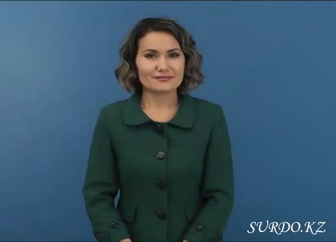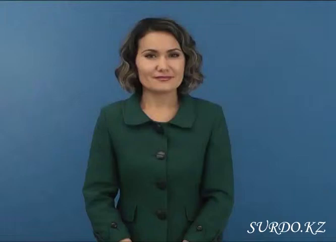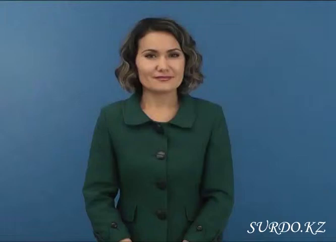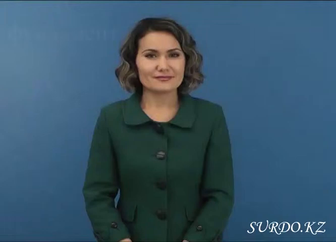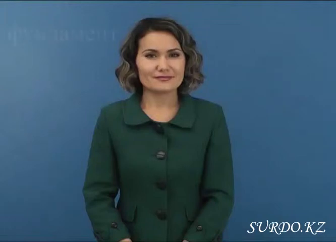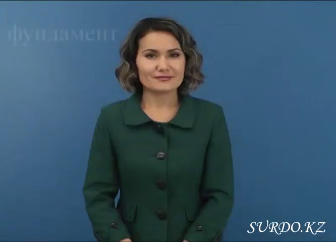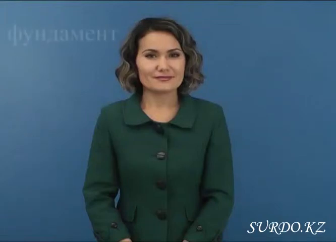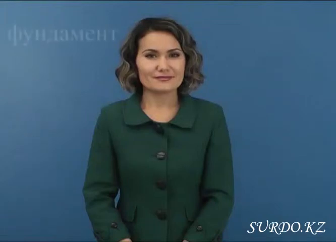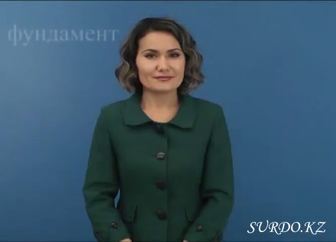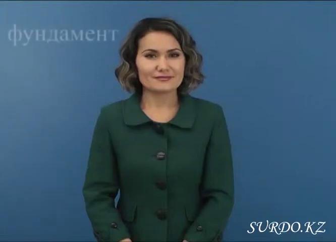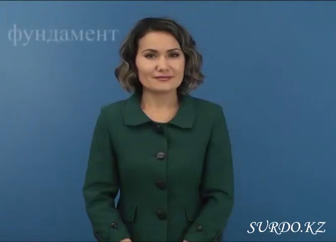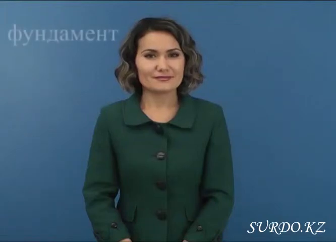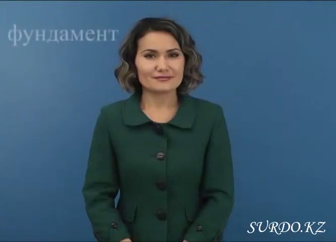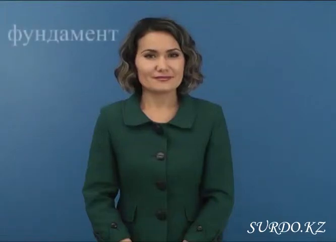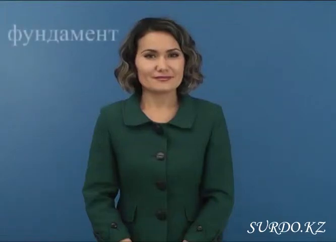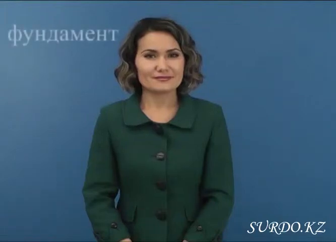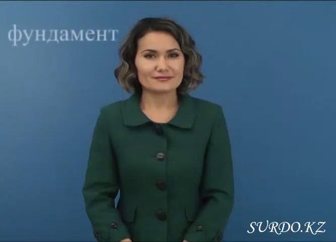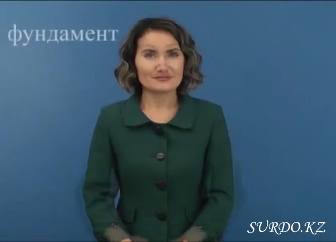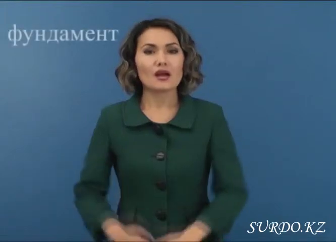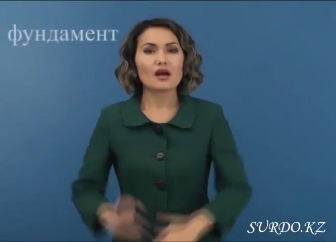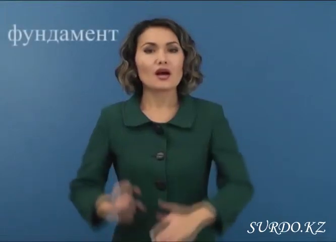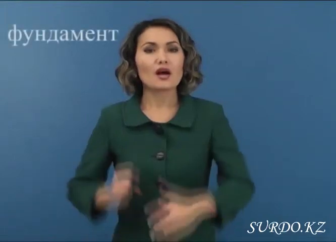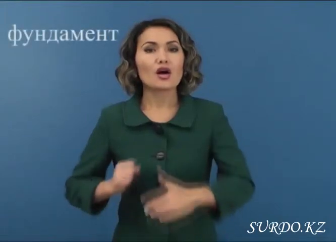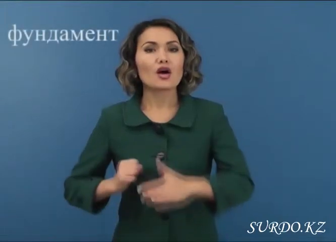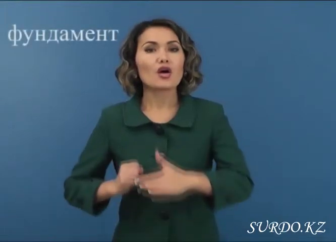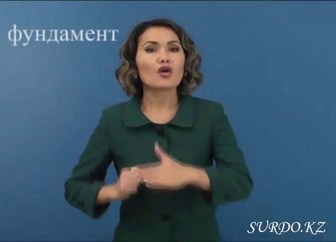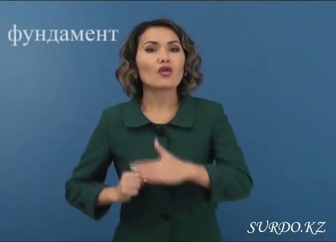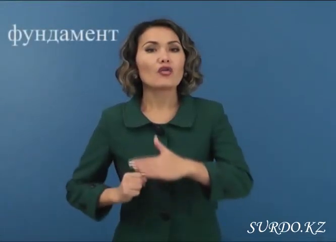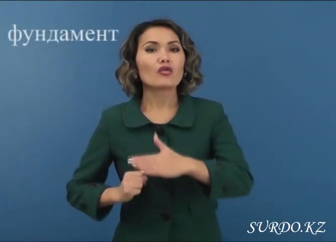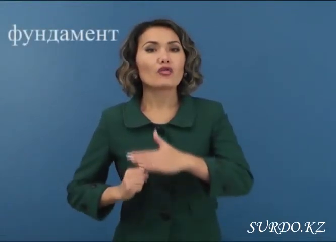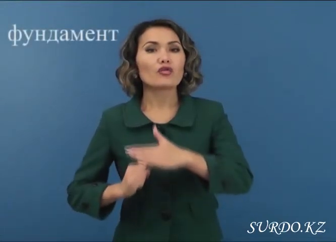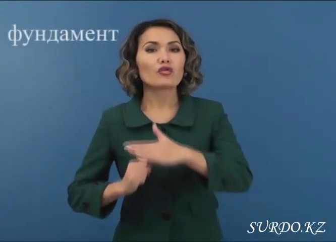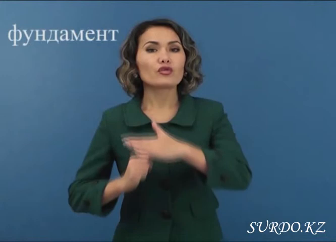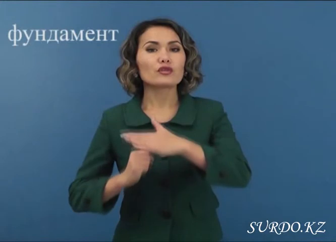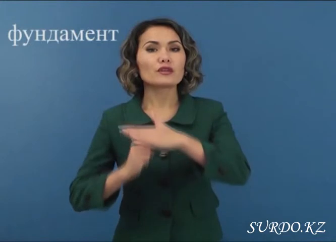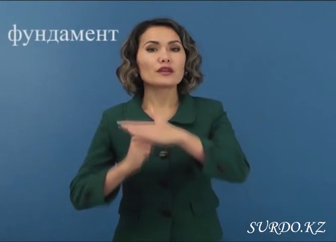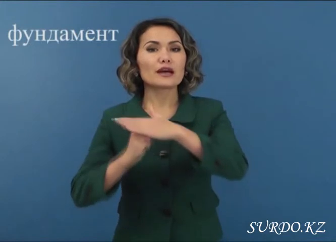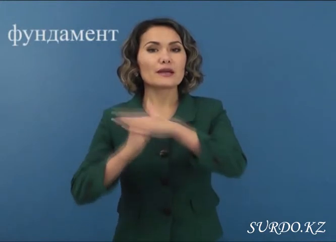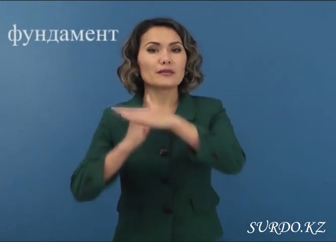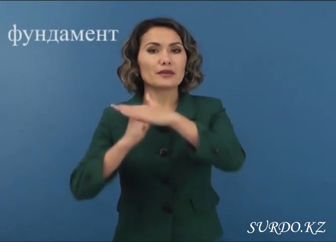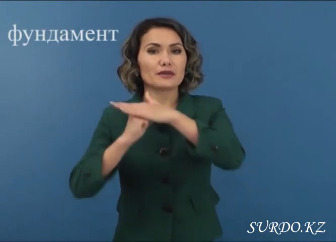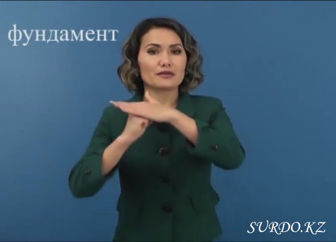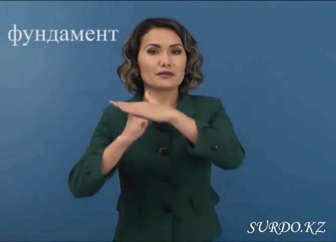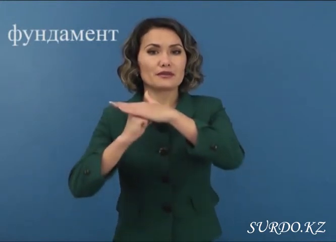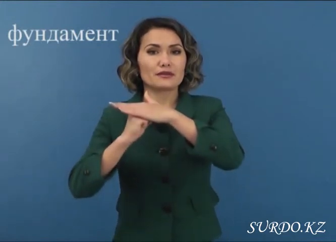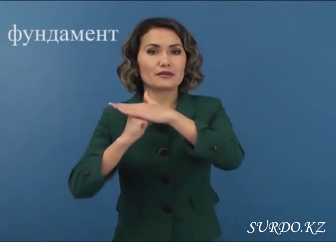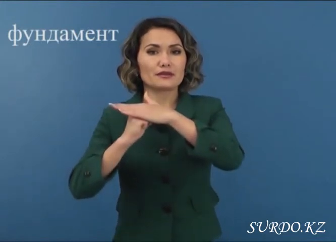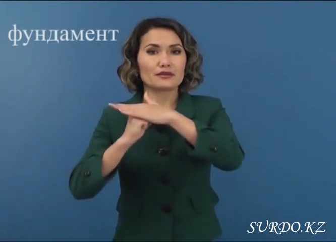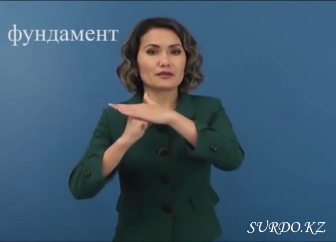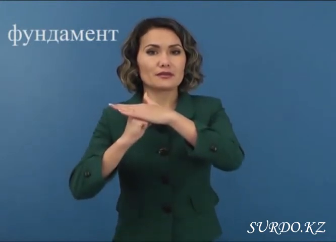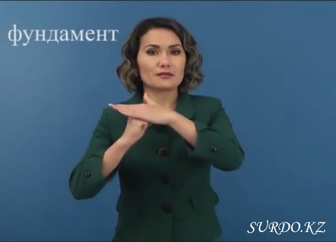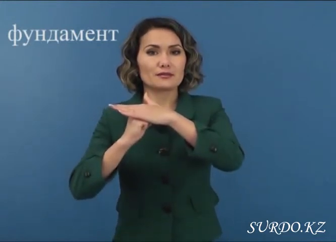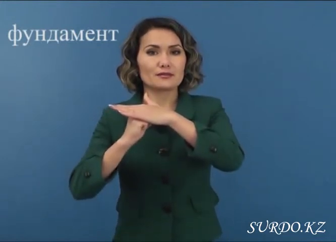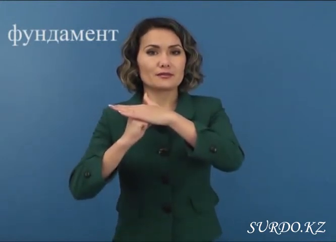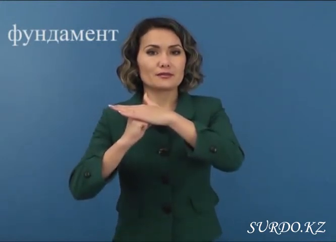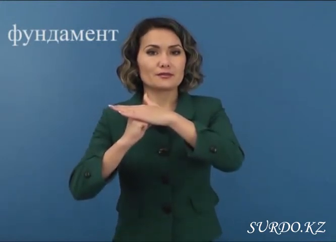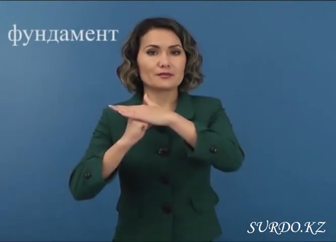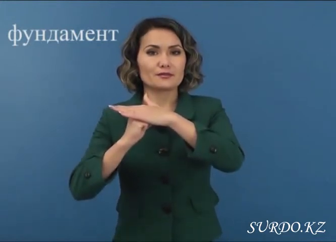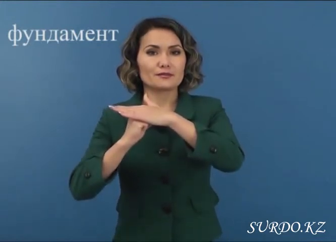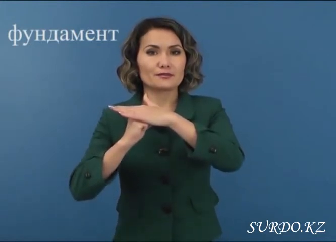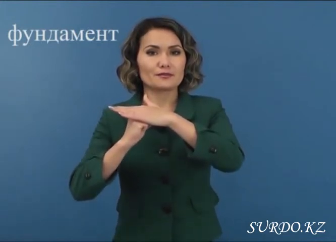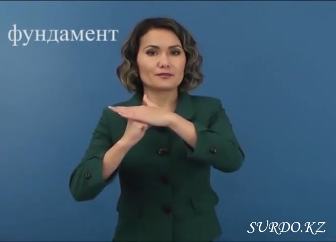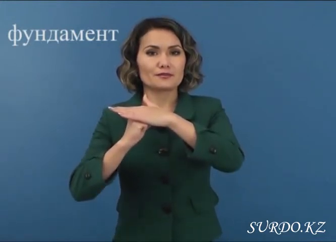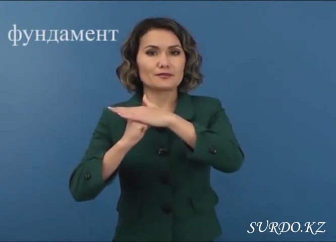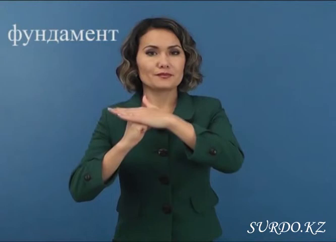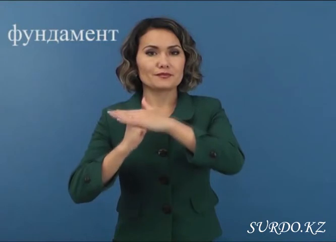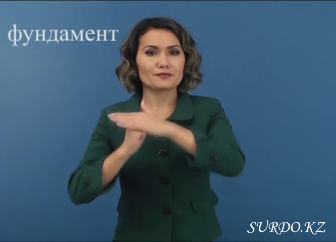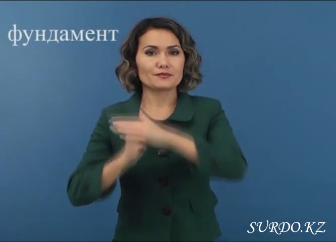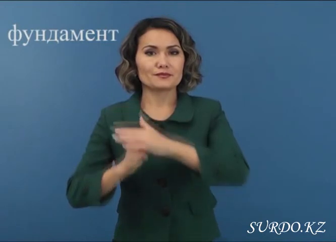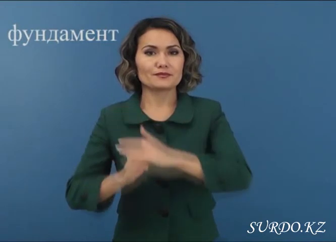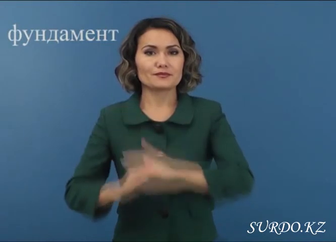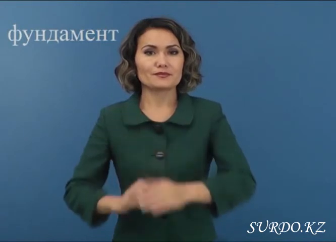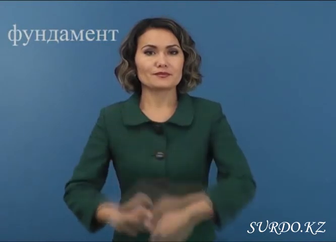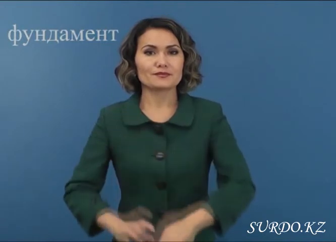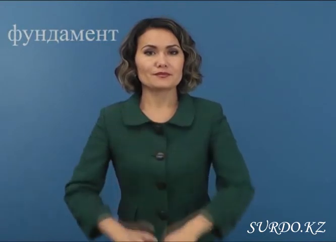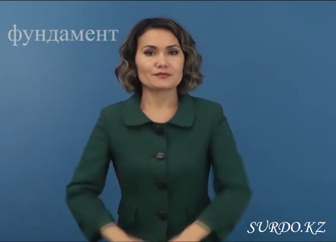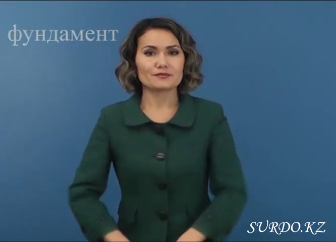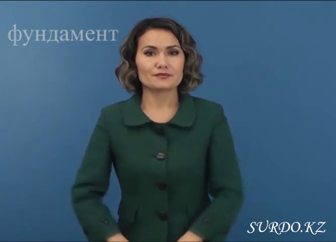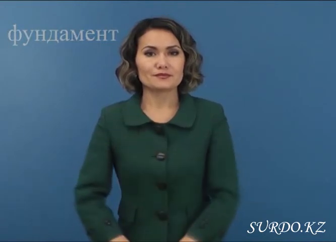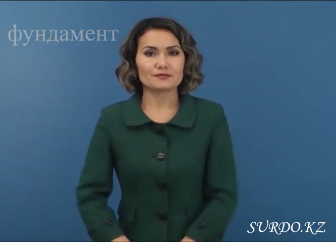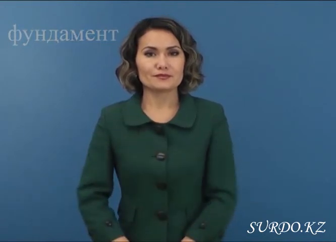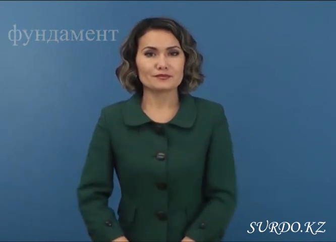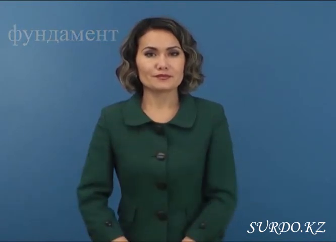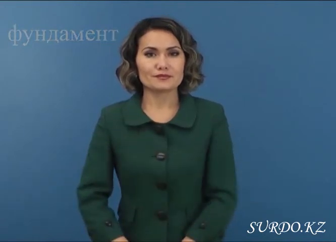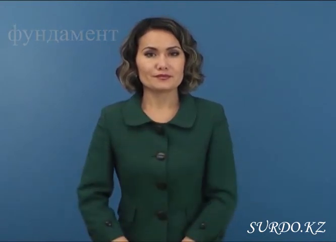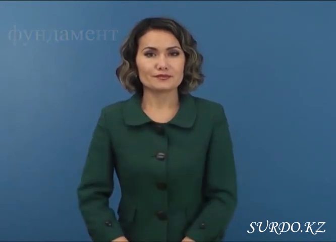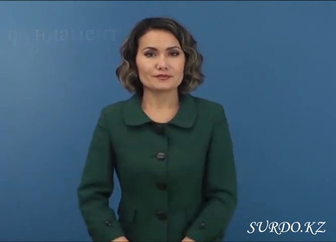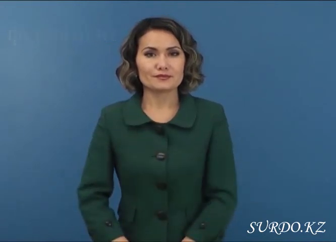Фундамент